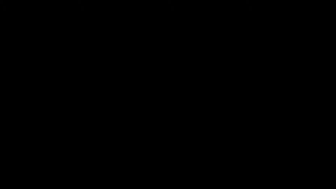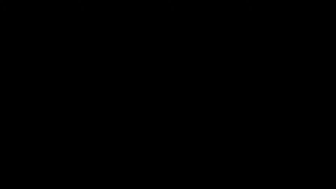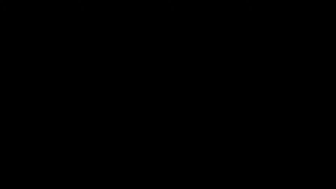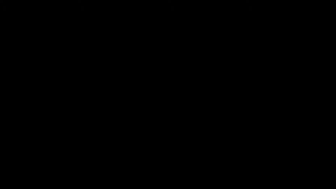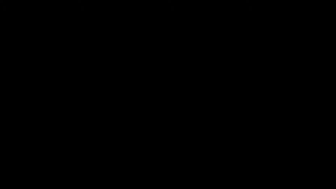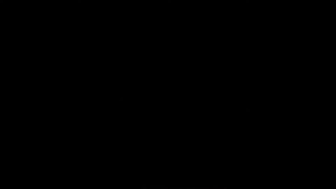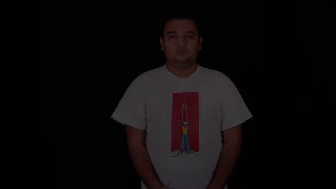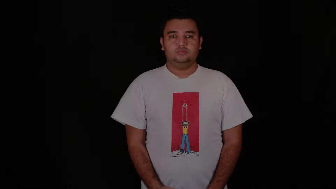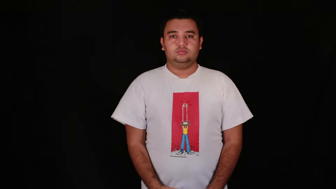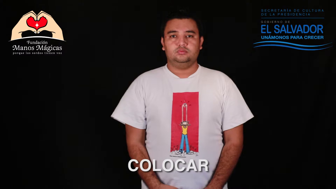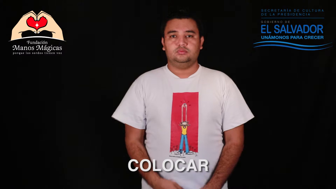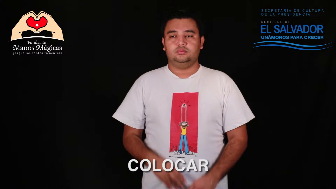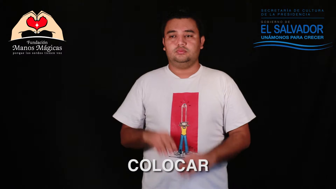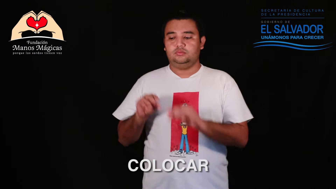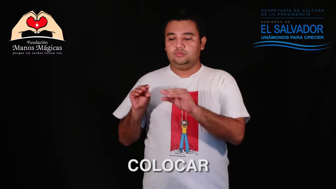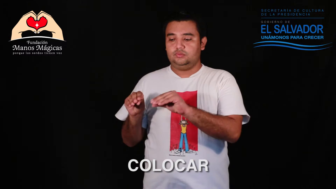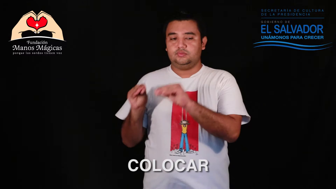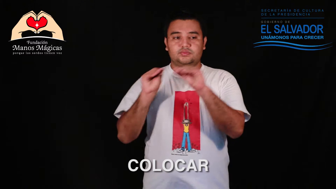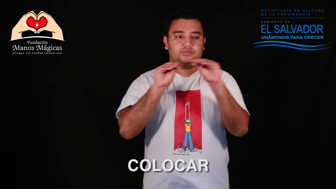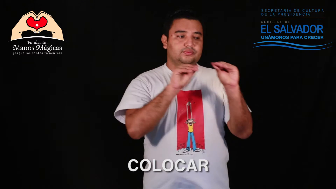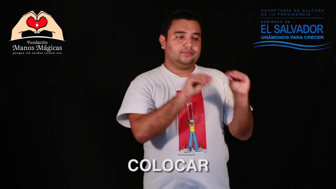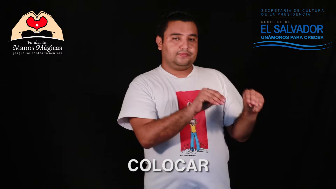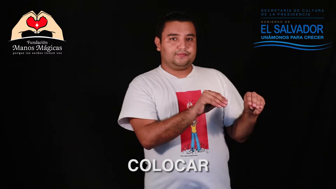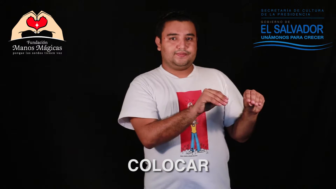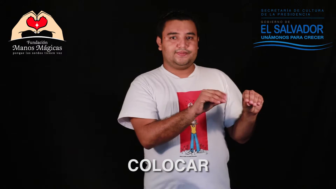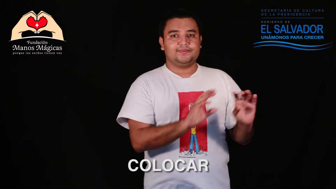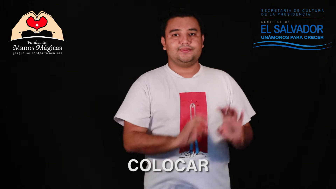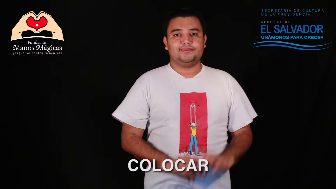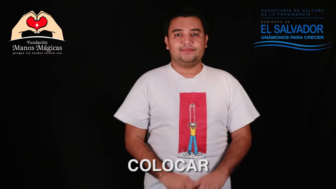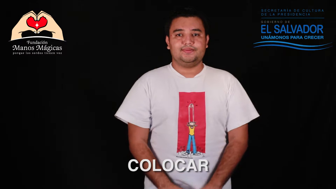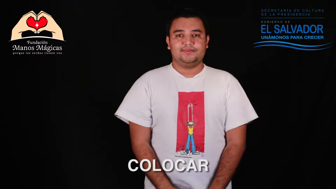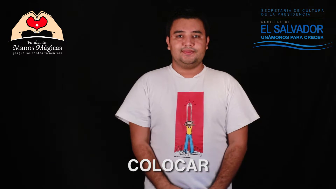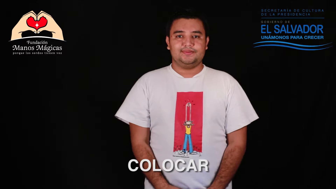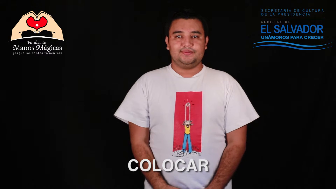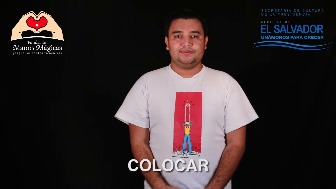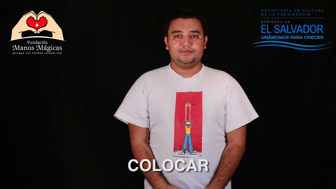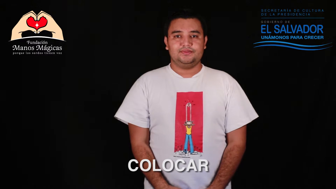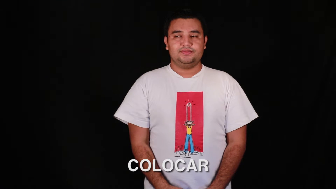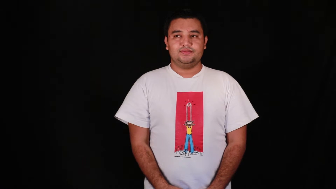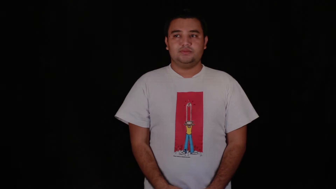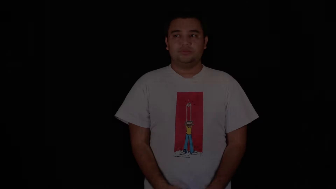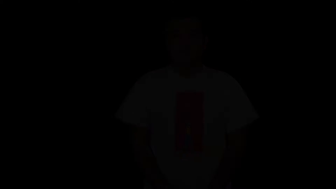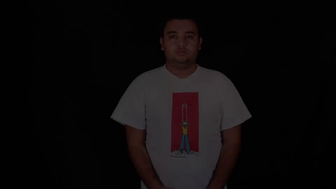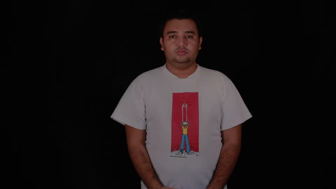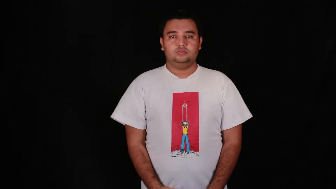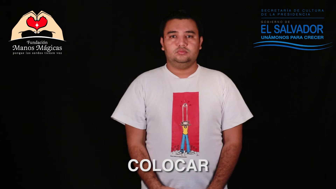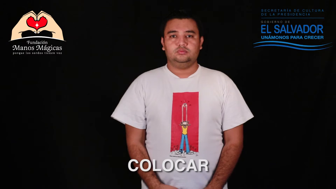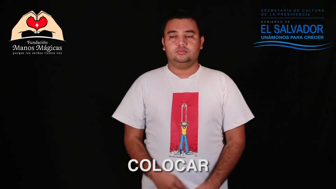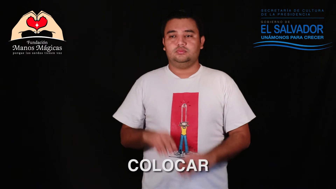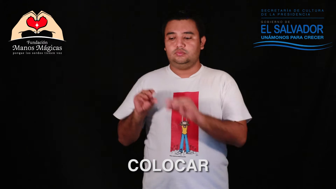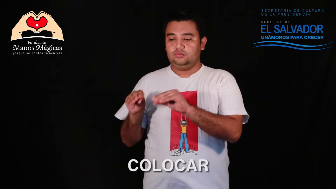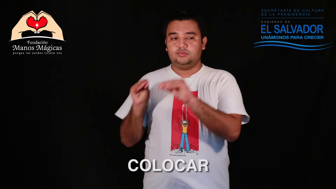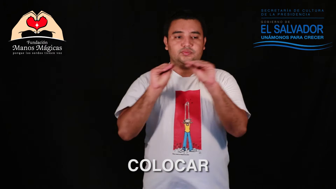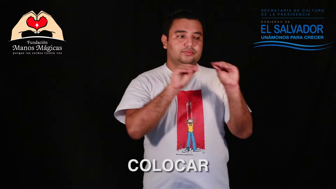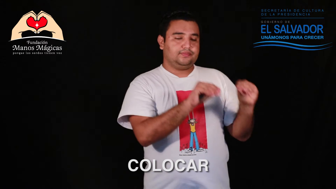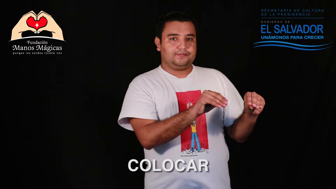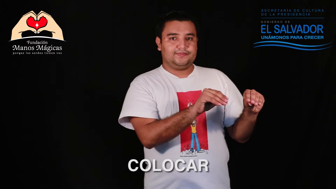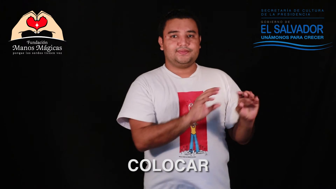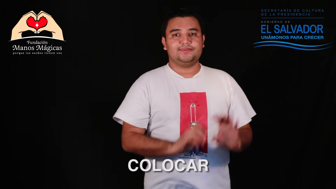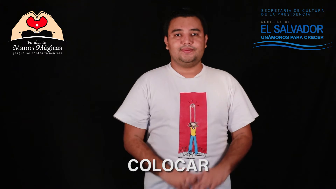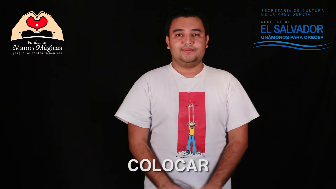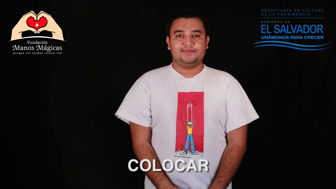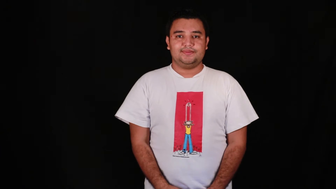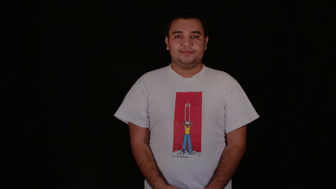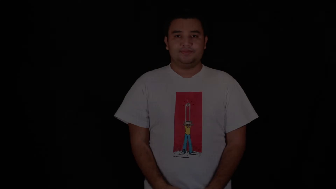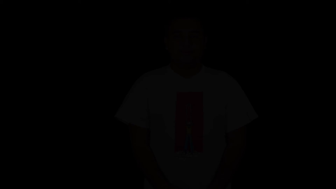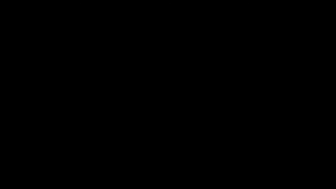Colocar